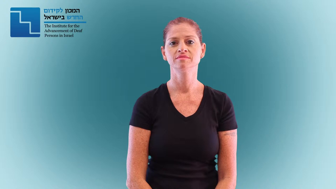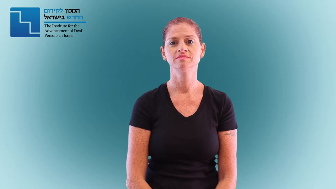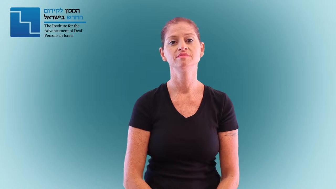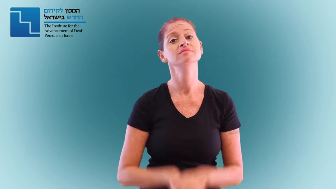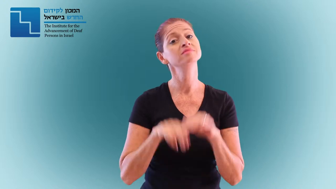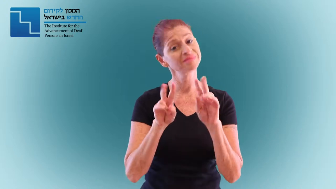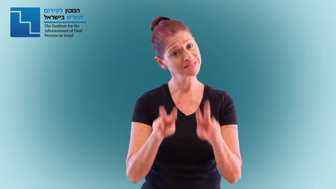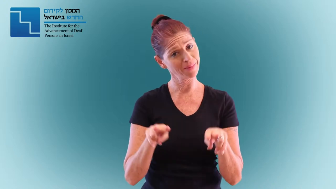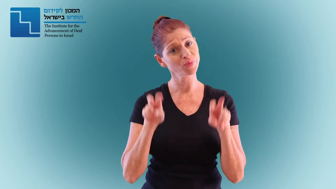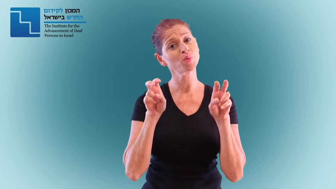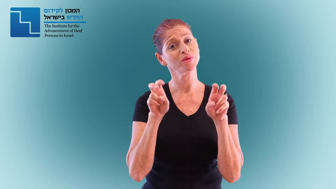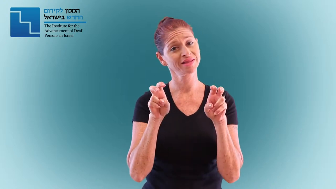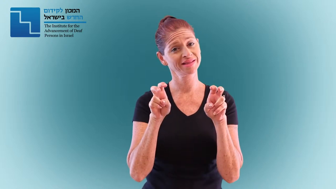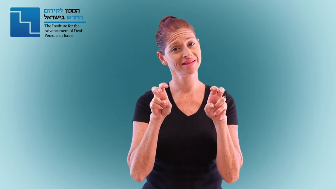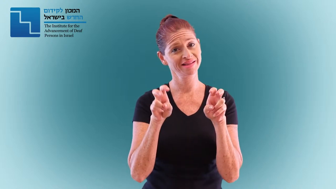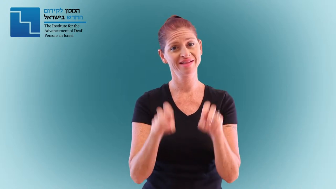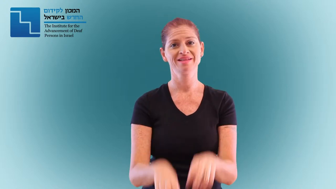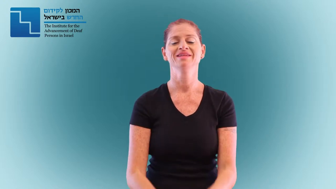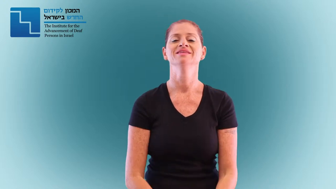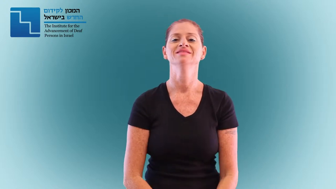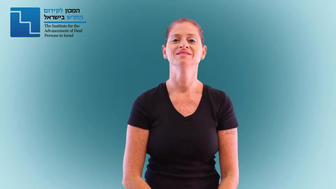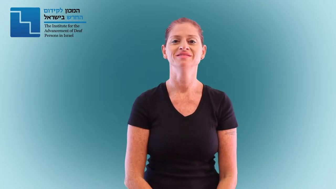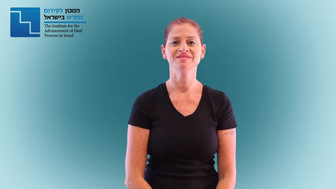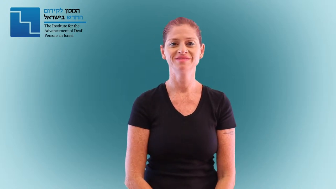הזדמנות